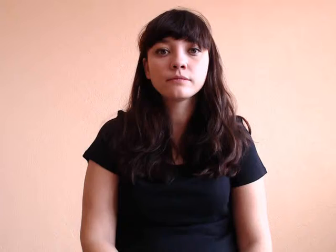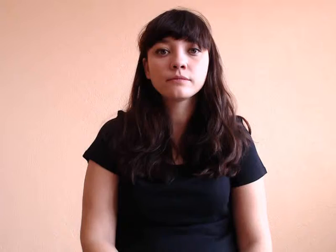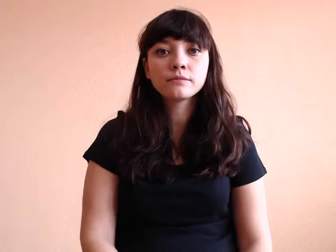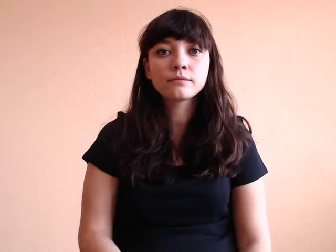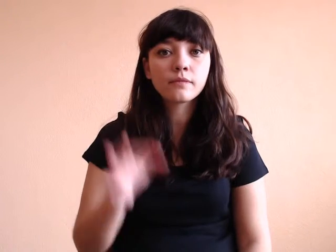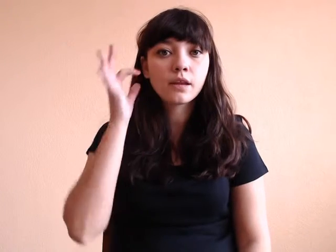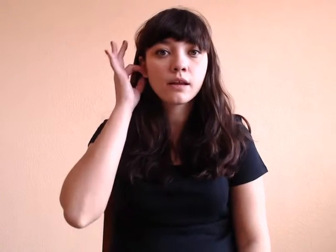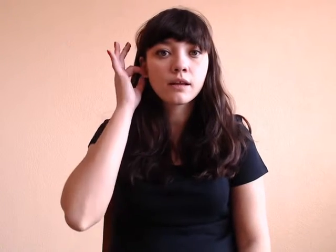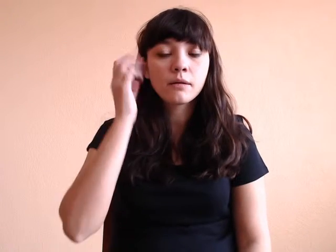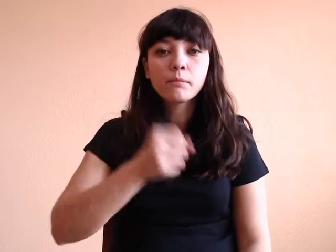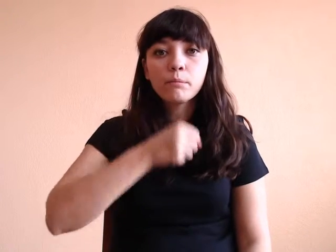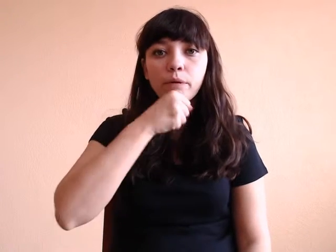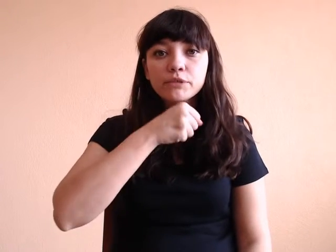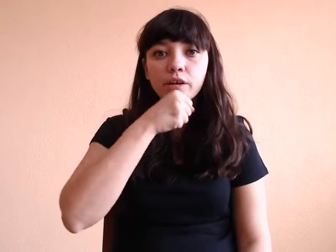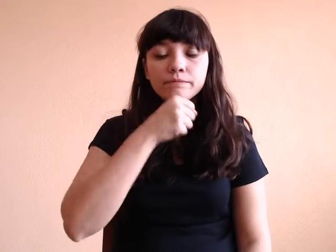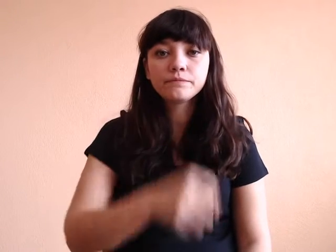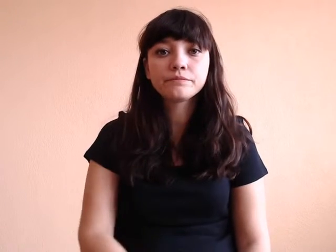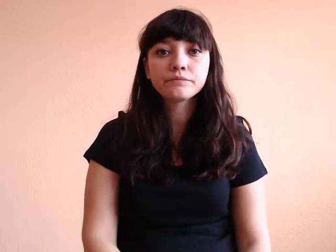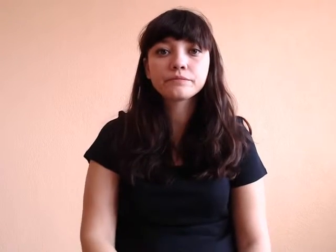BABCIA